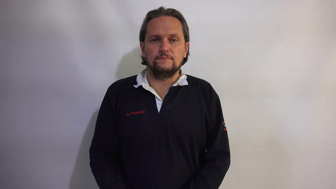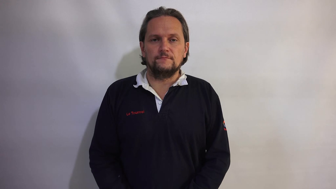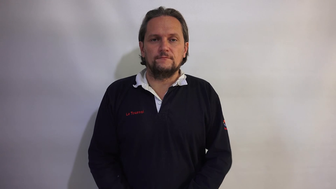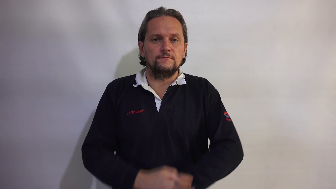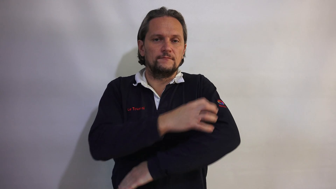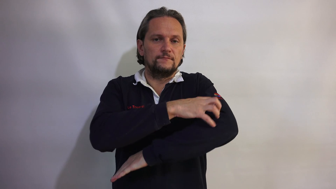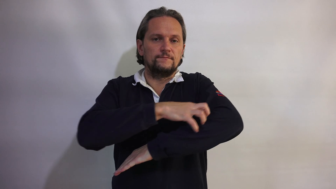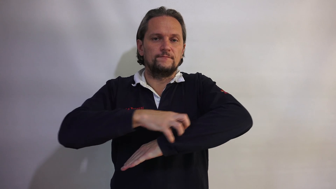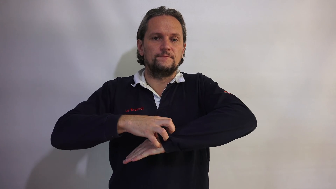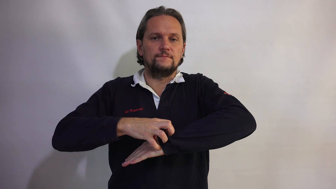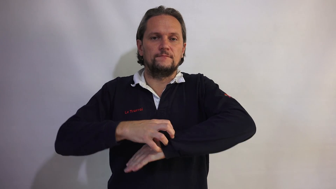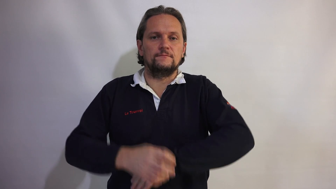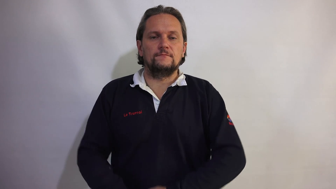Griffé